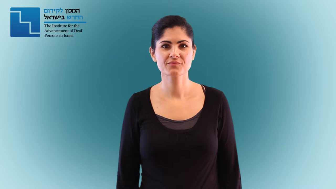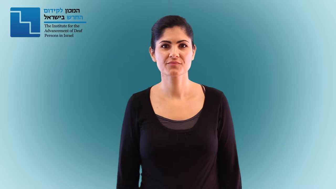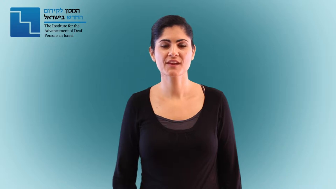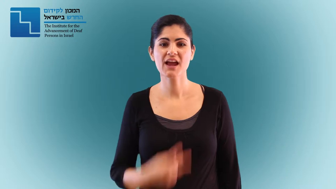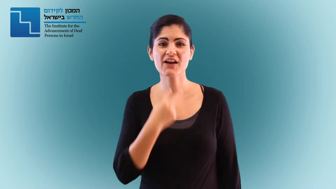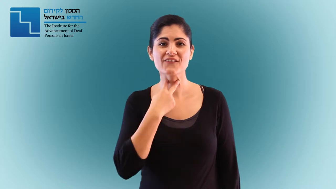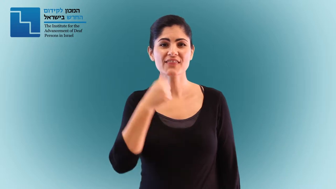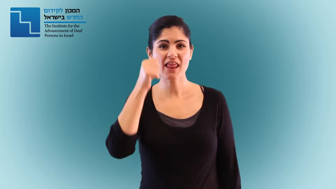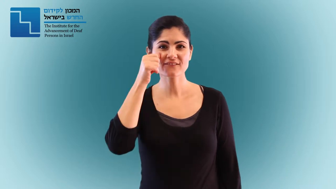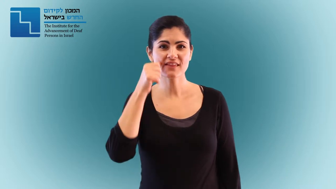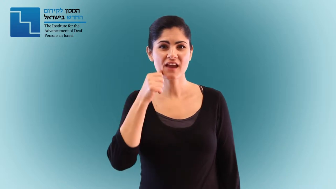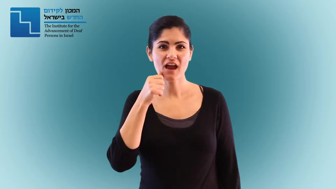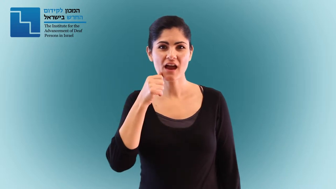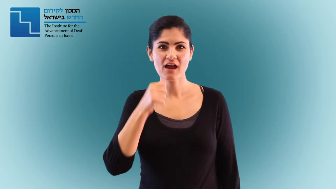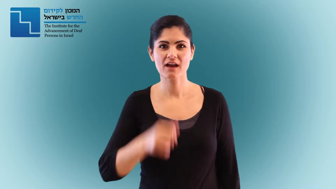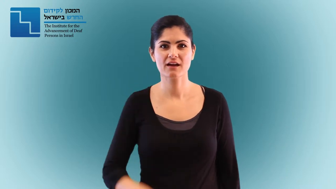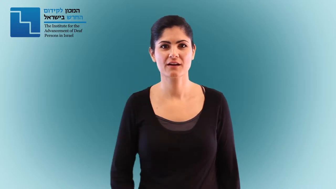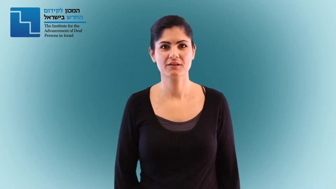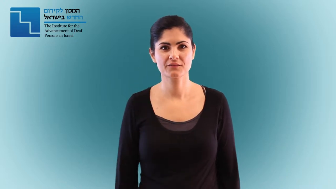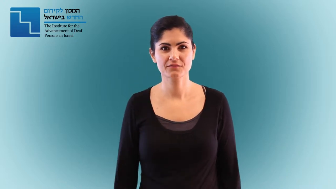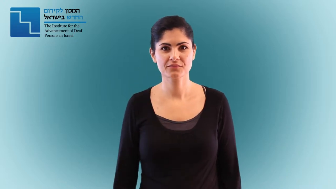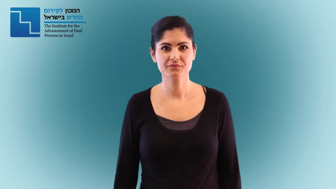גבינה לבנה